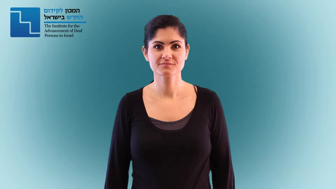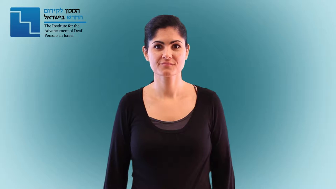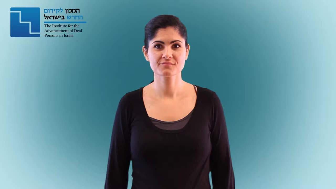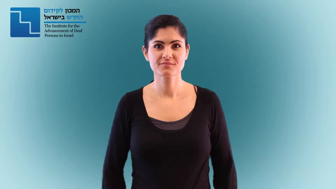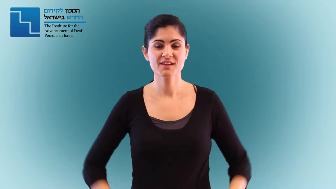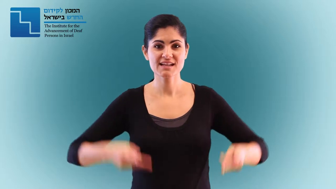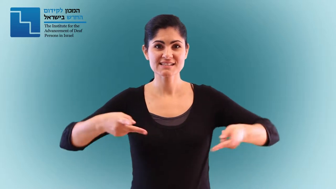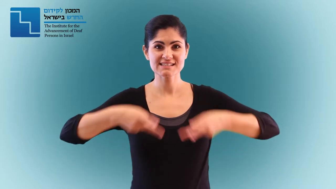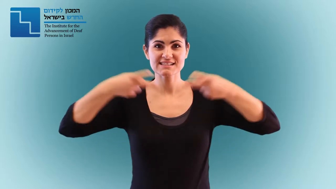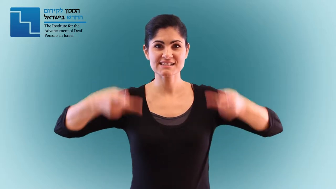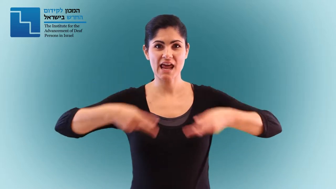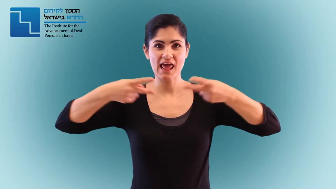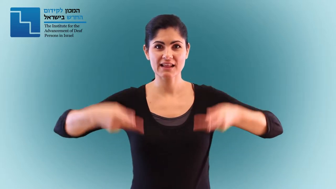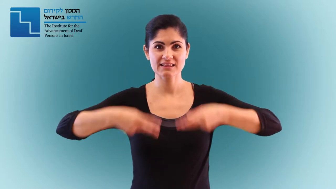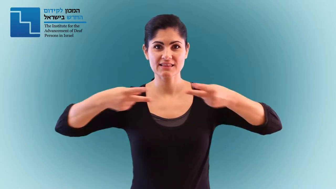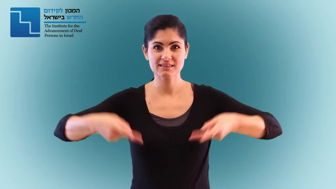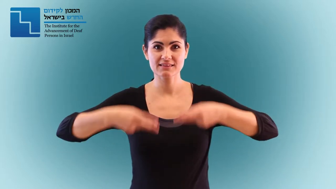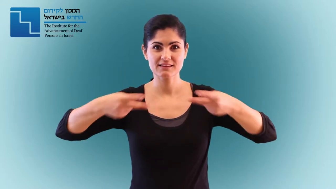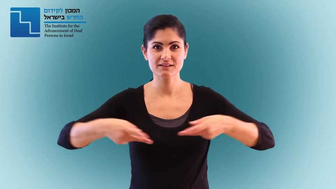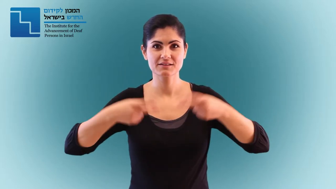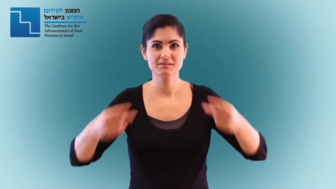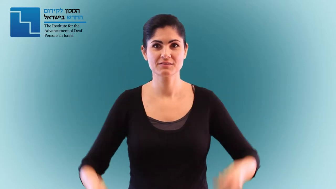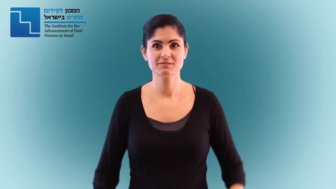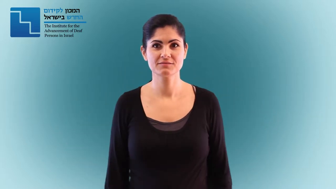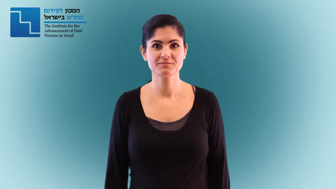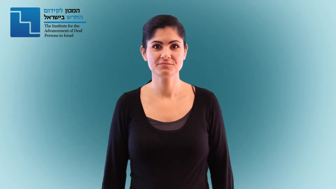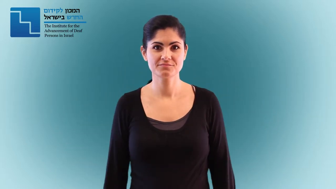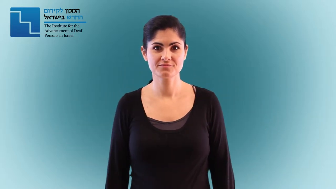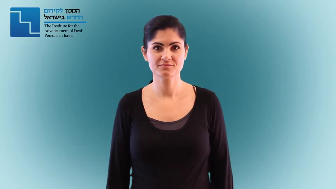סלט